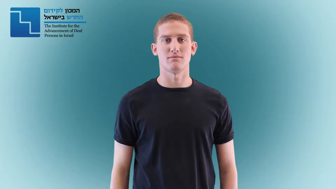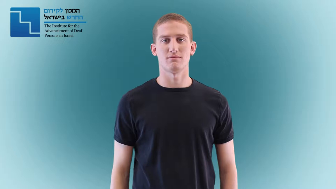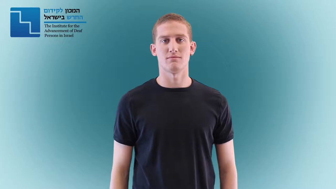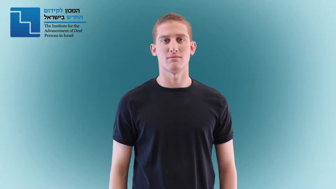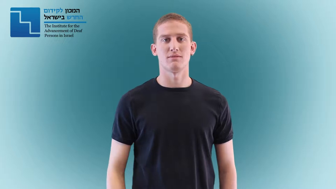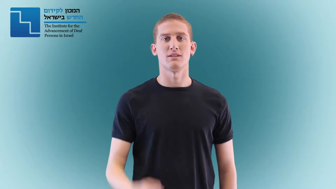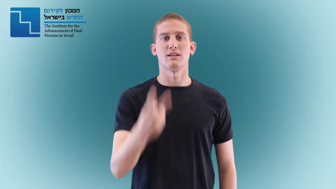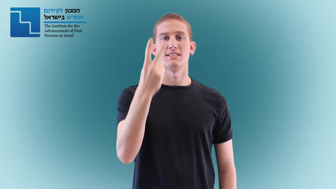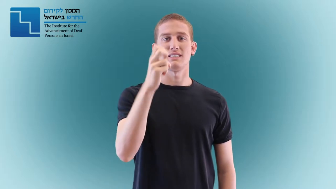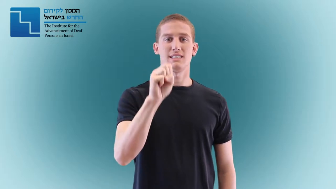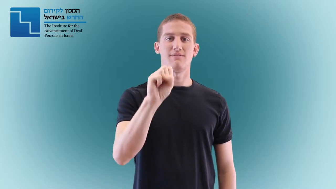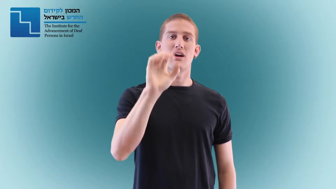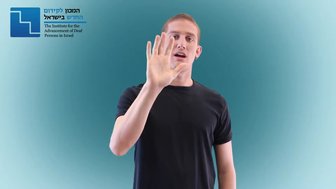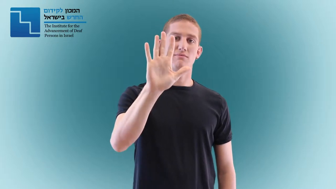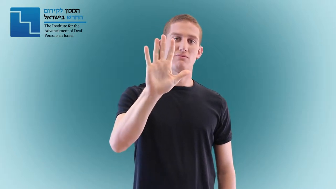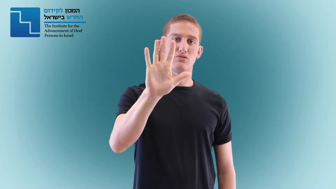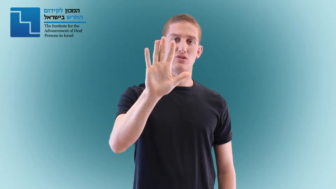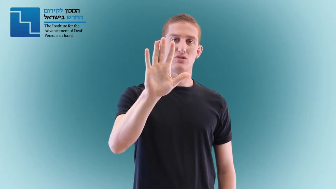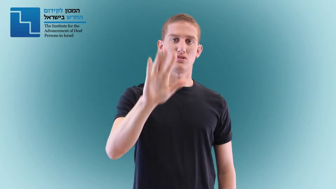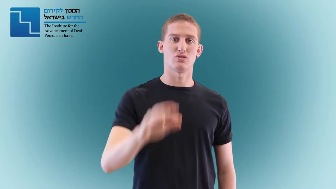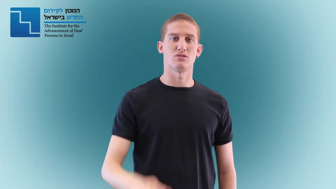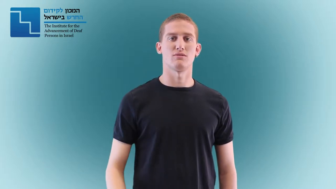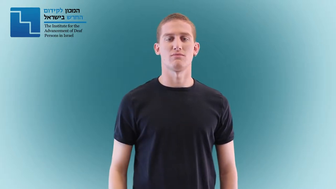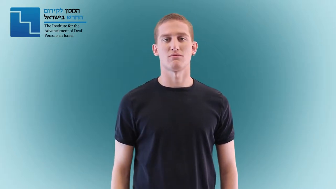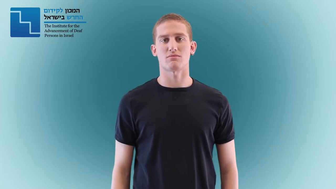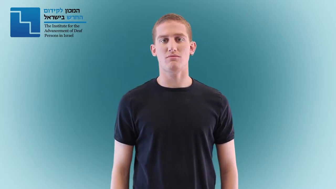עשרים וחמש